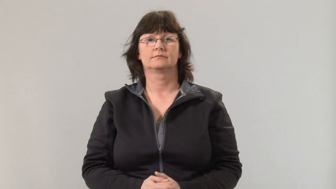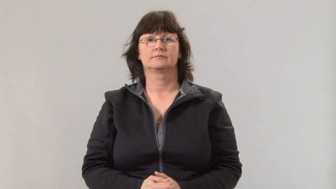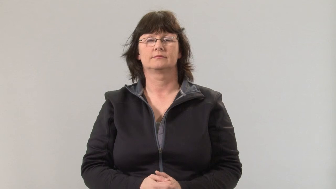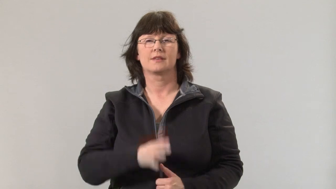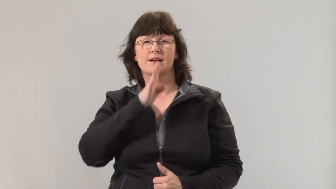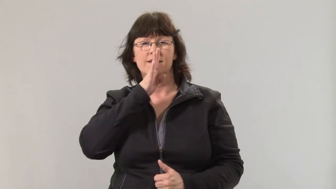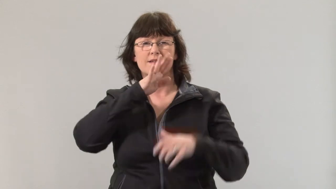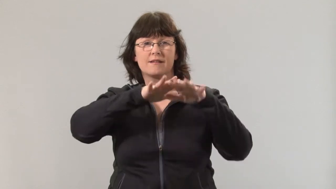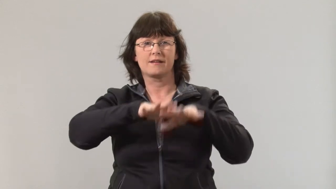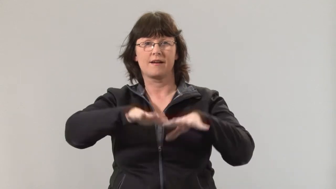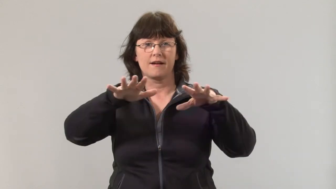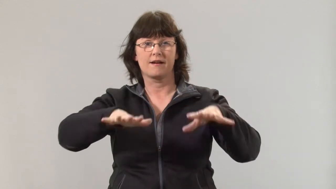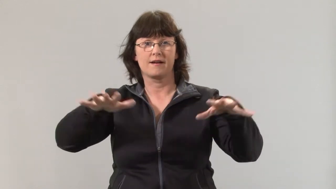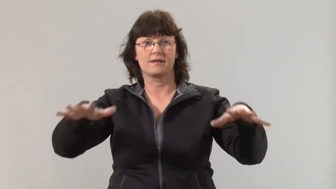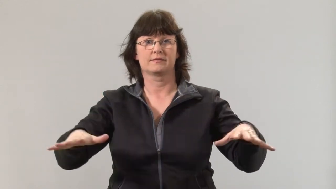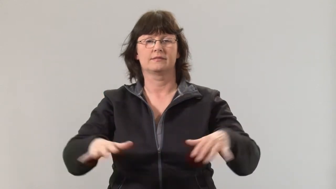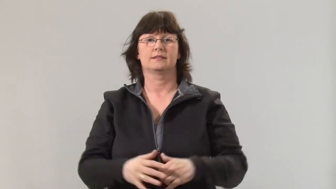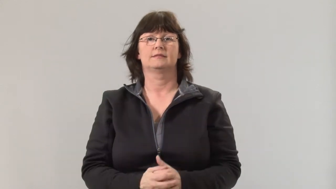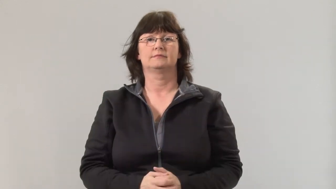Kyrrahaf